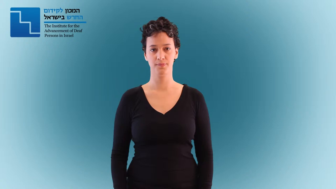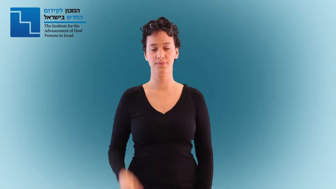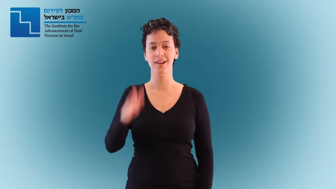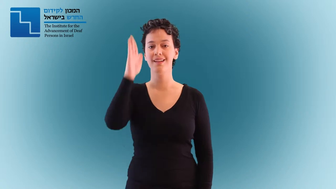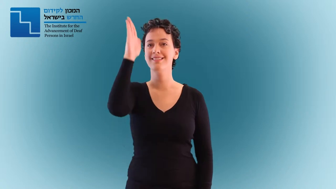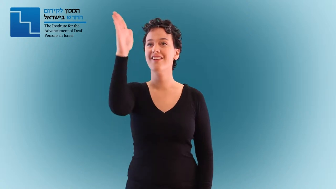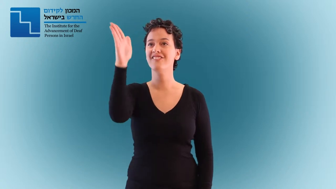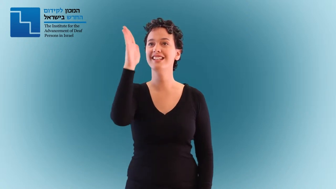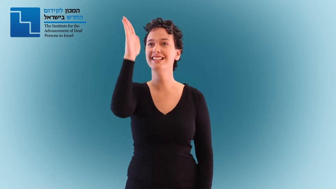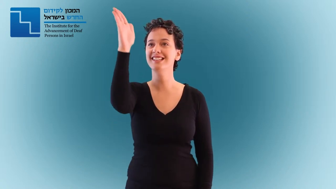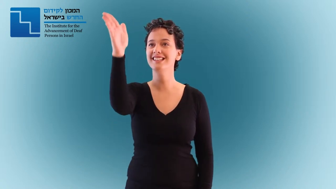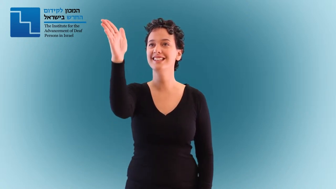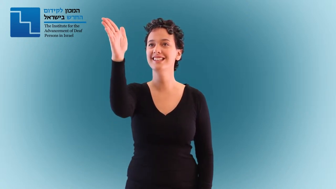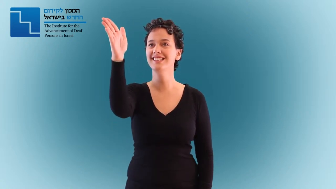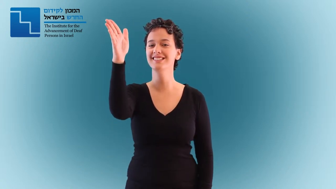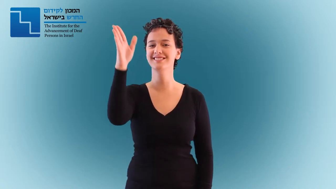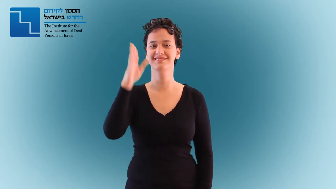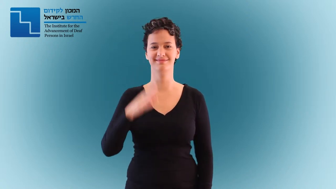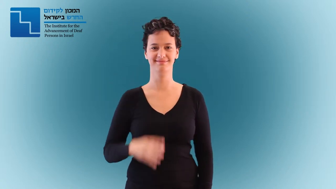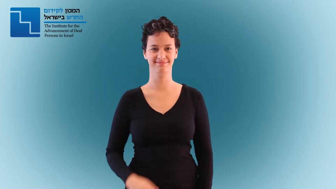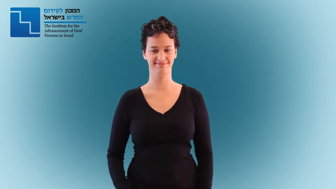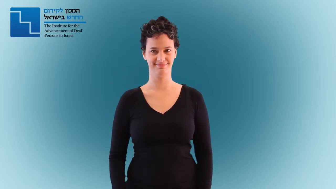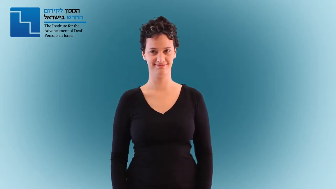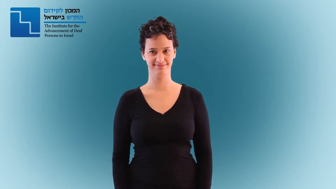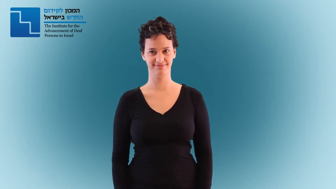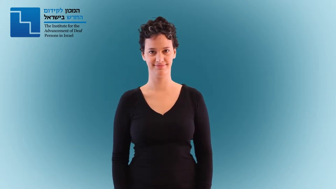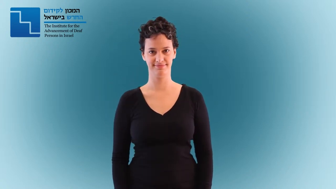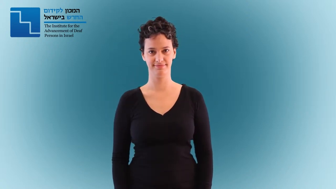נביא